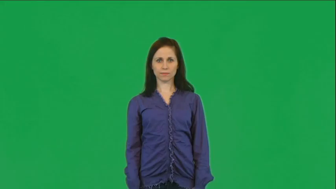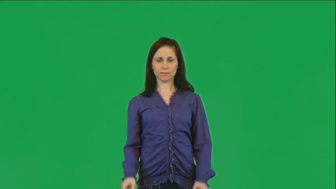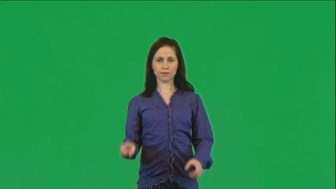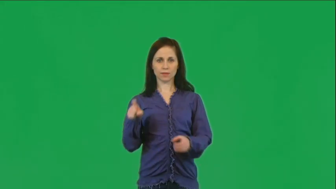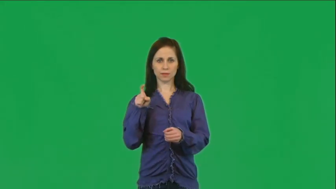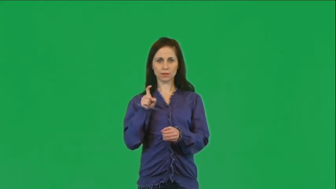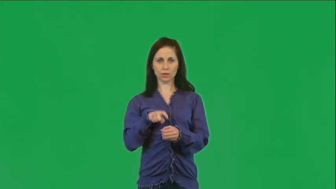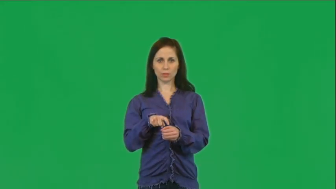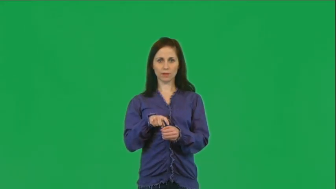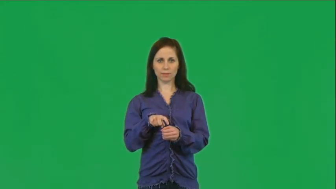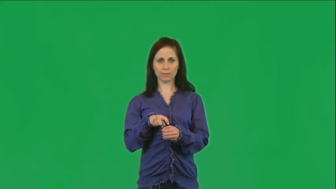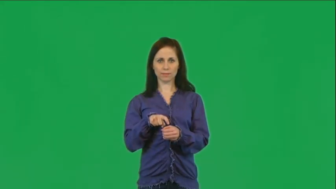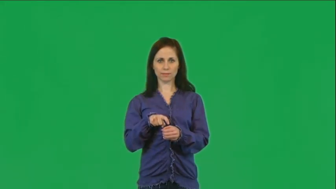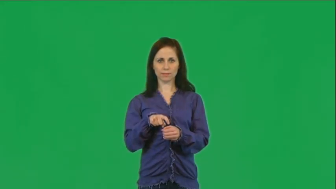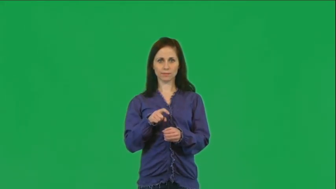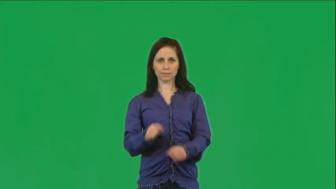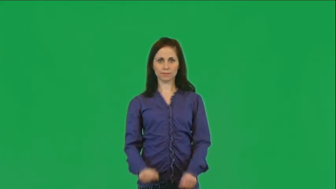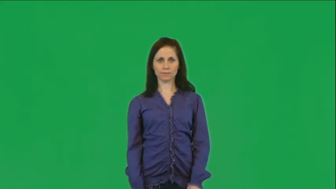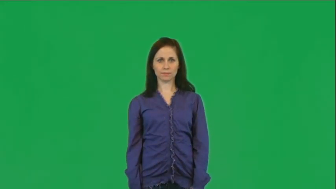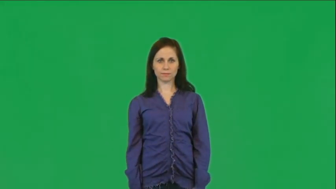kropla